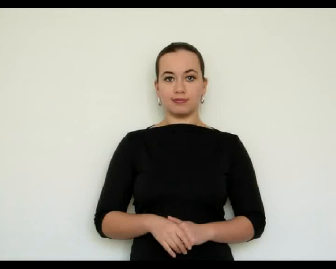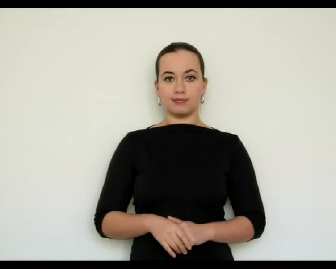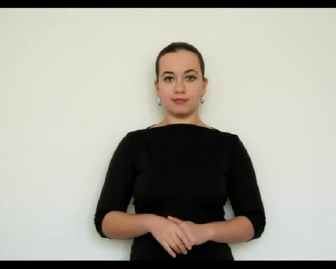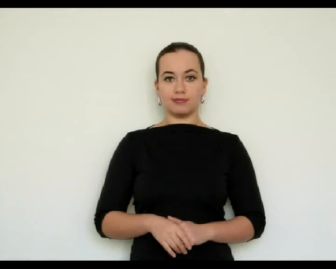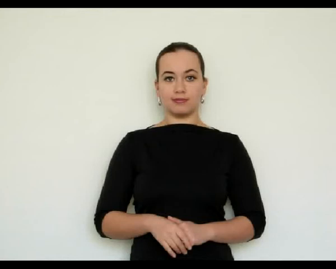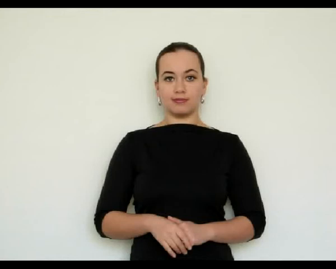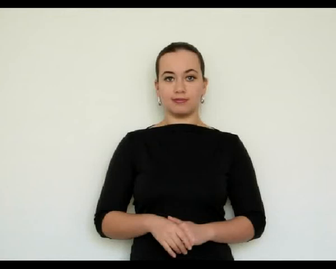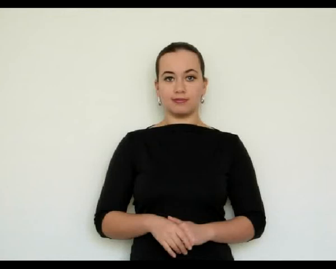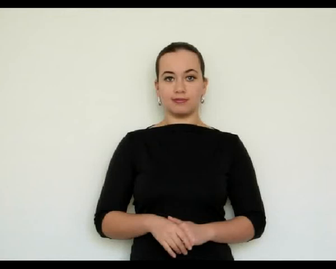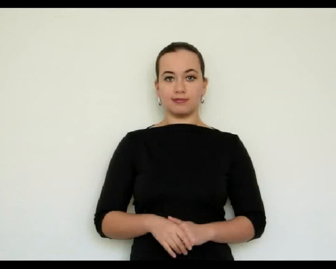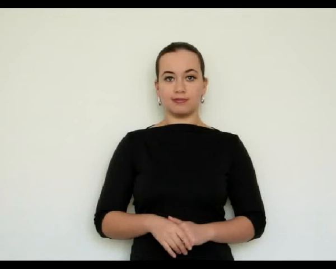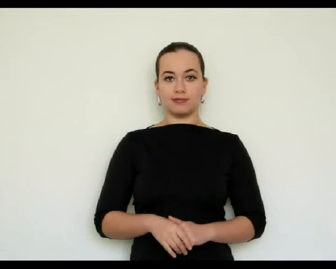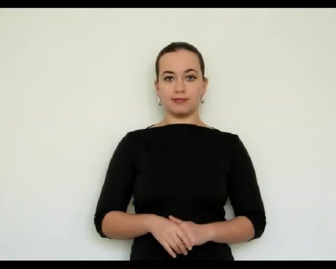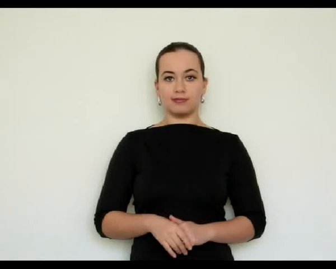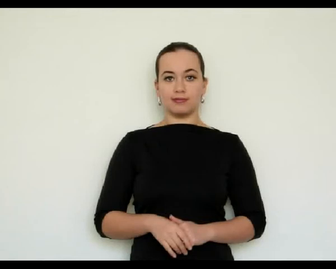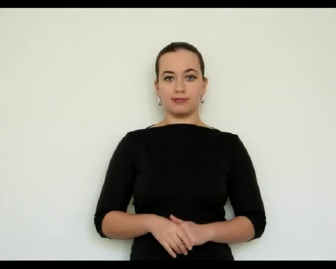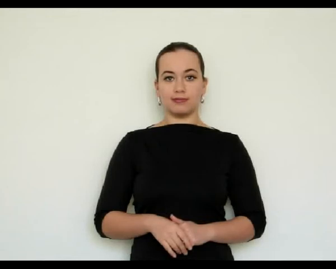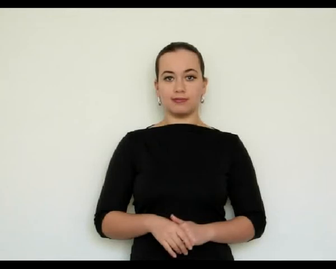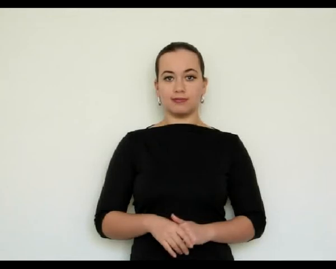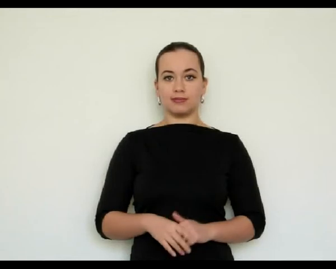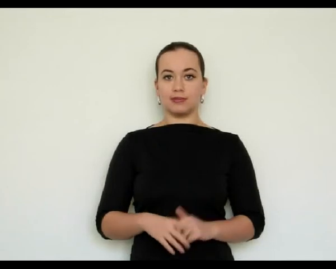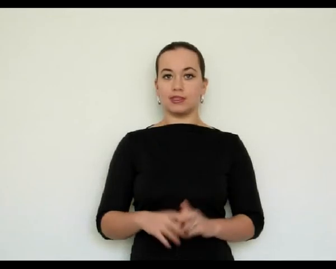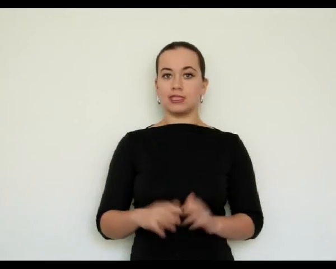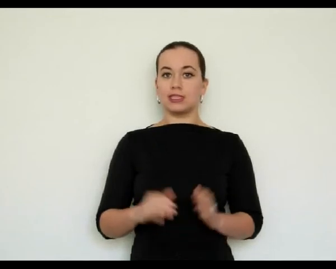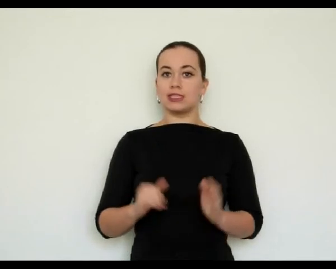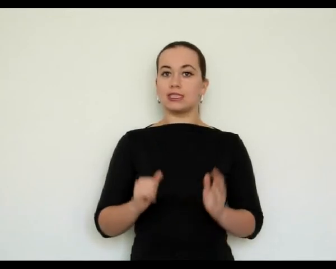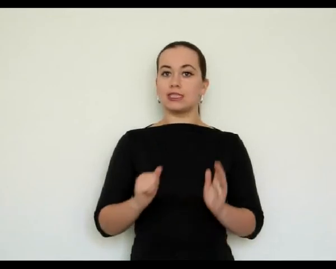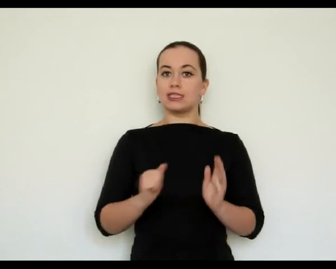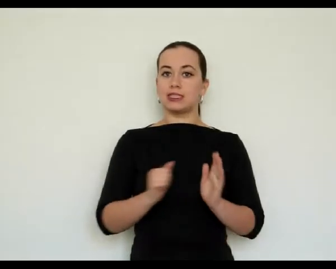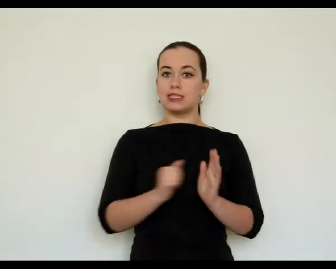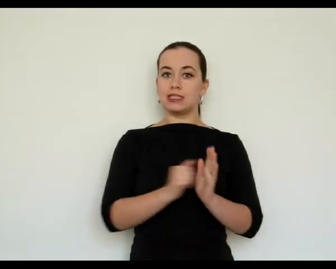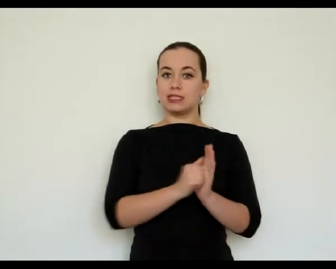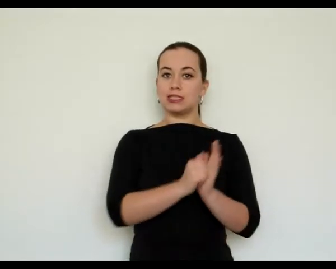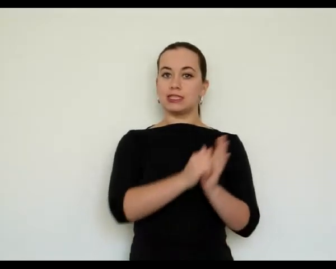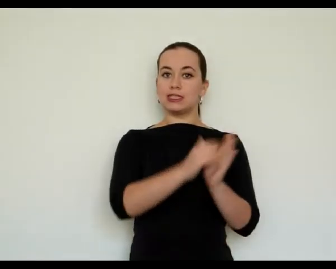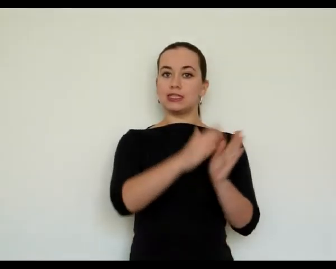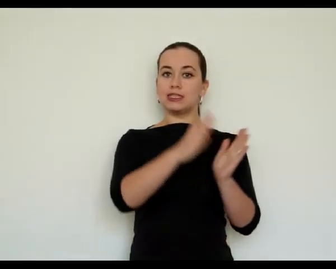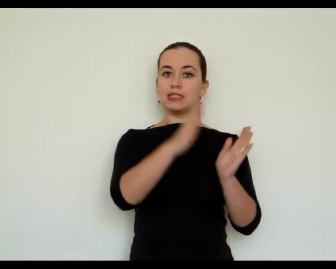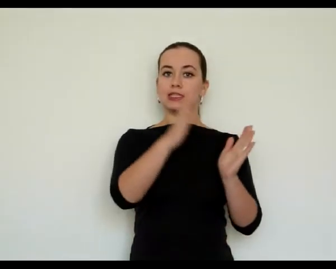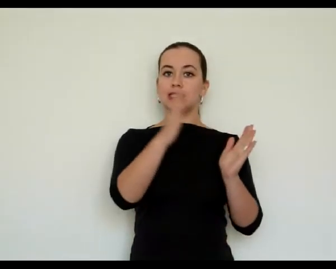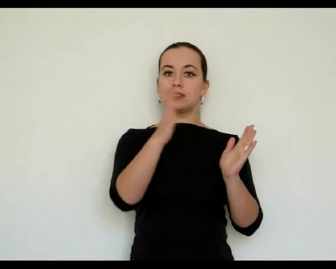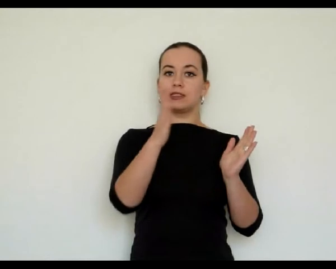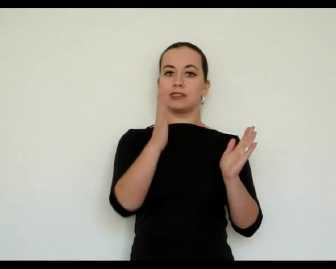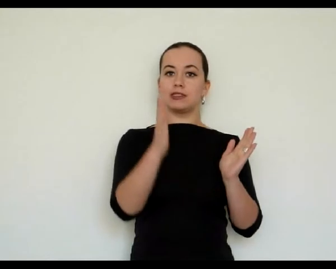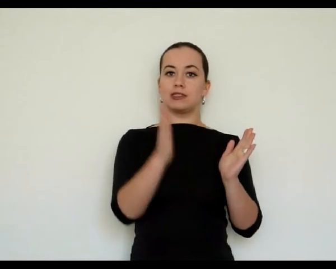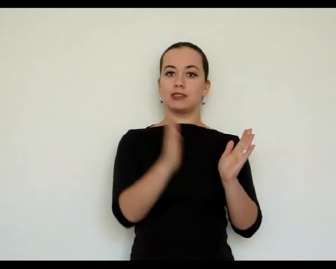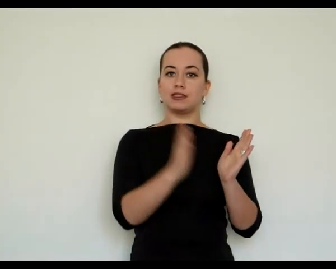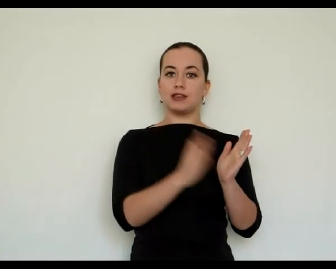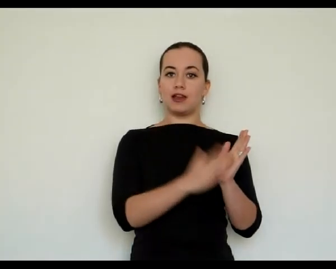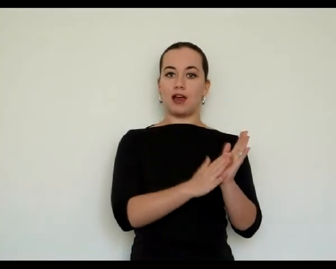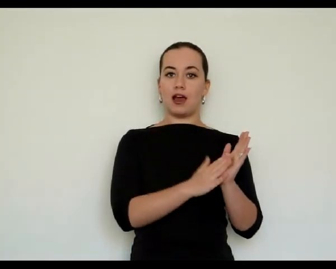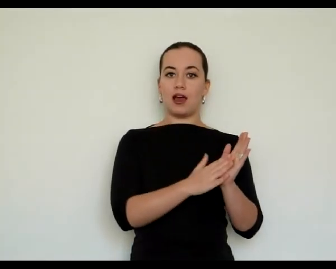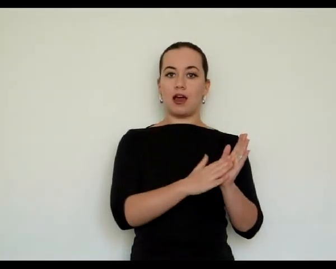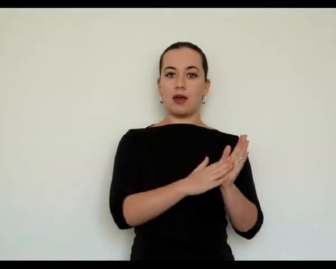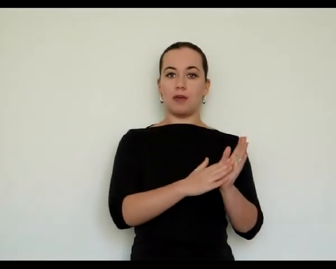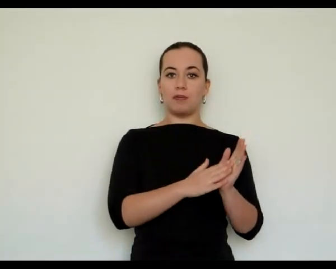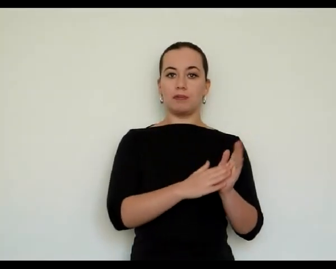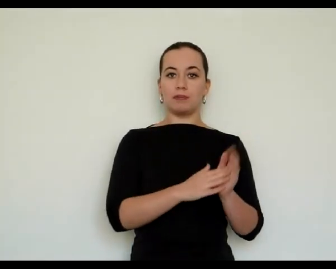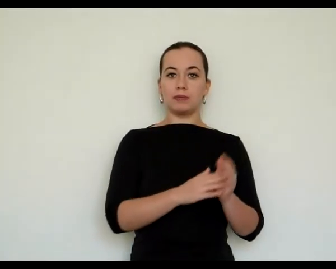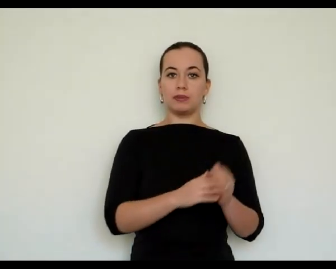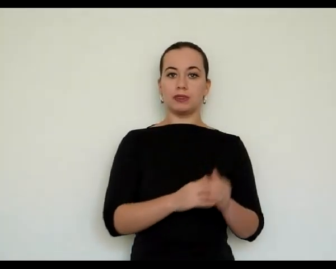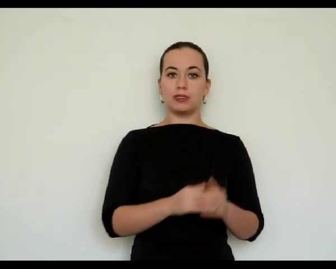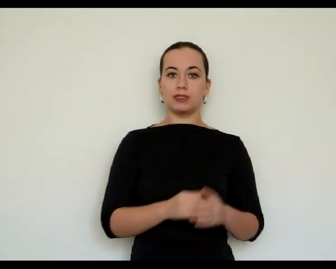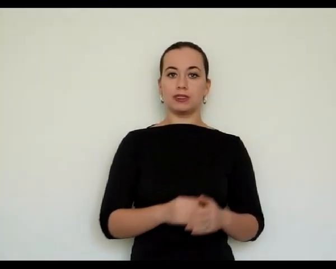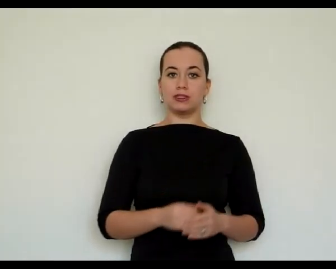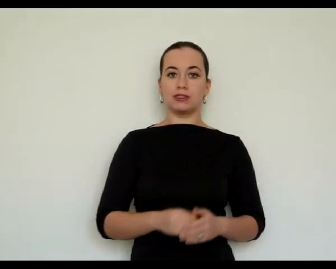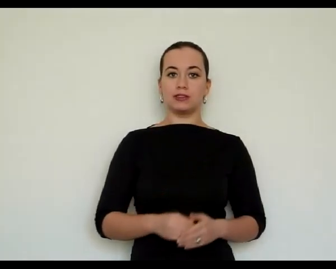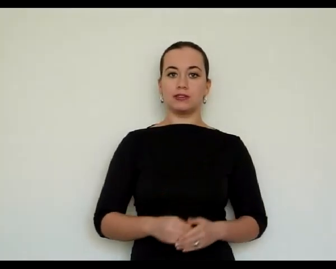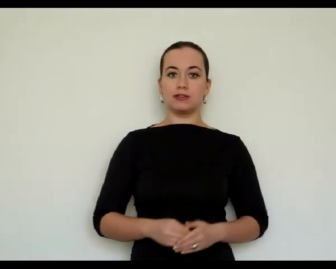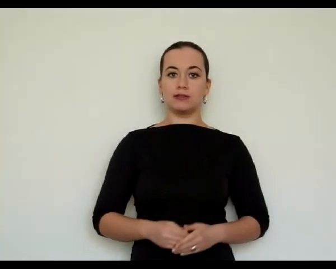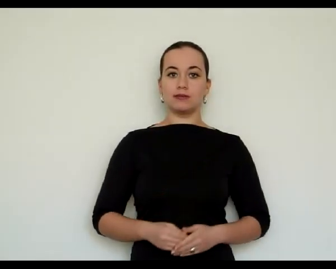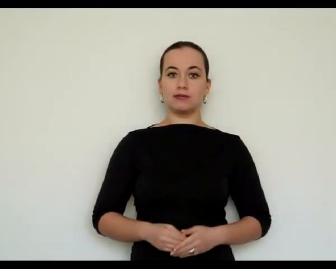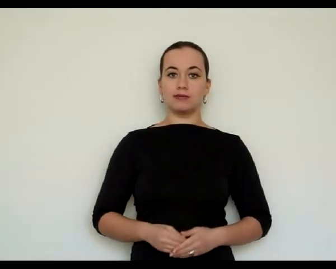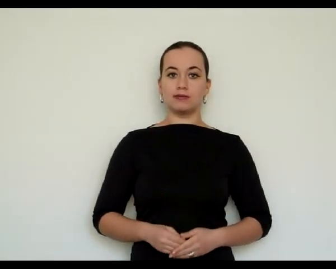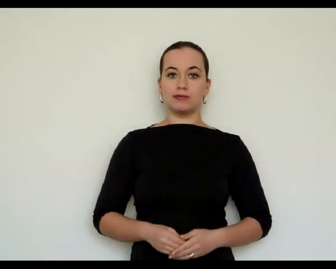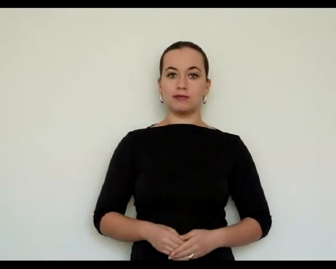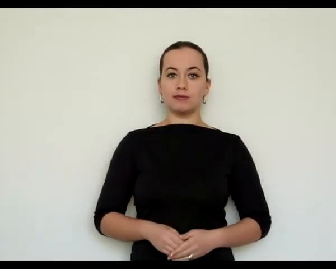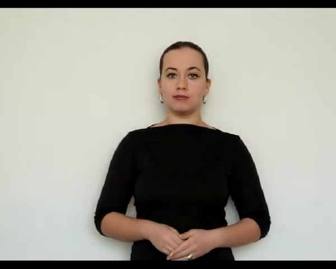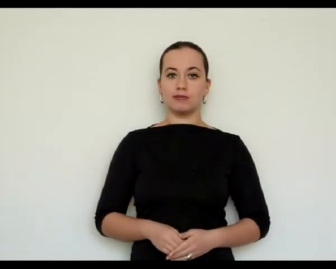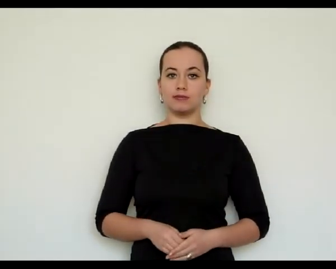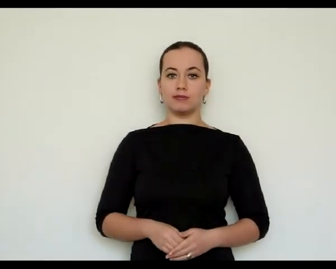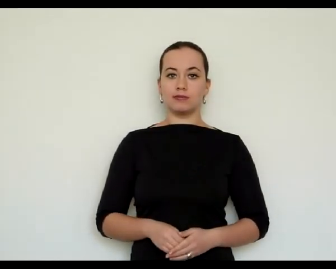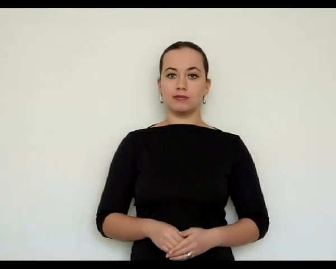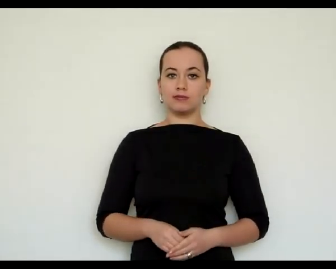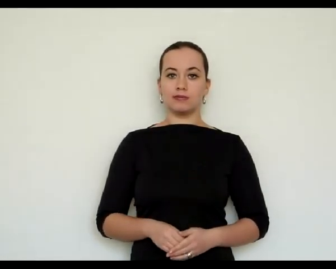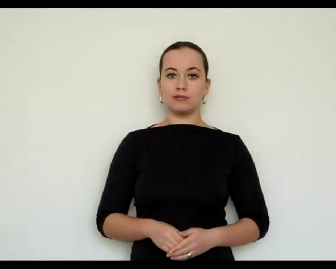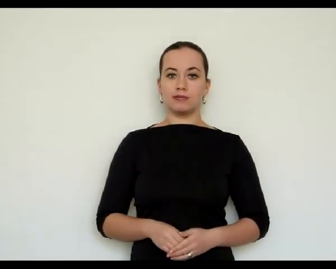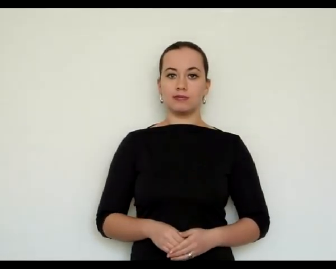запись